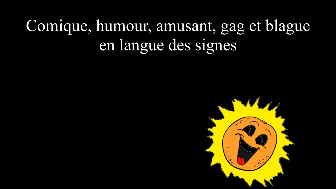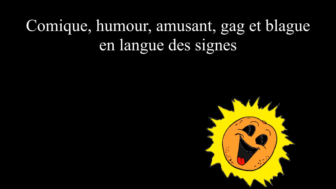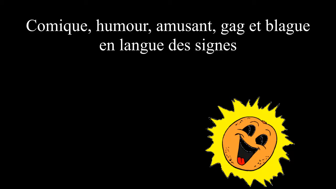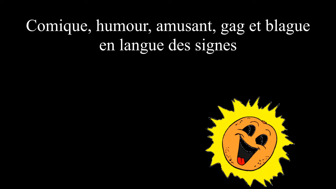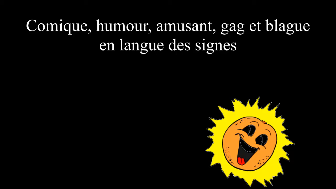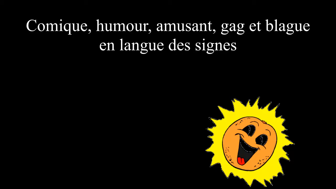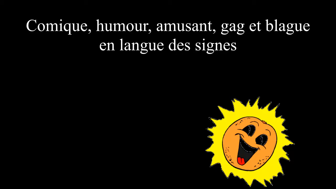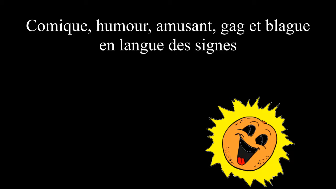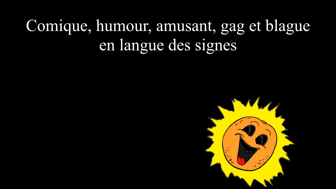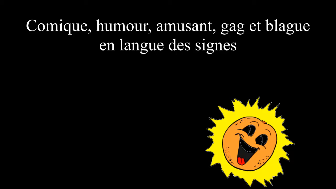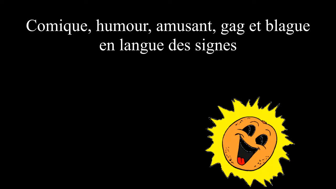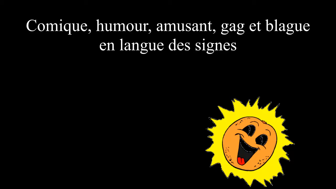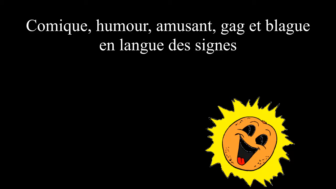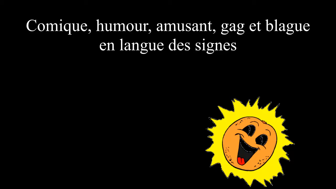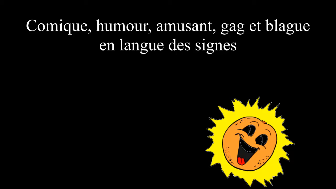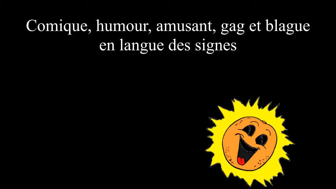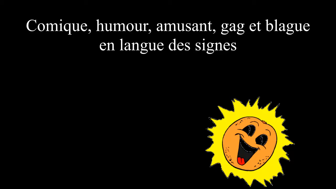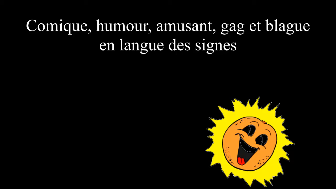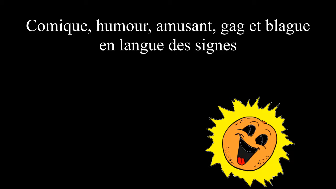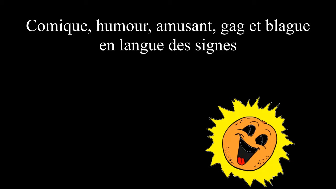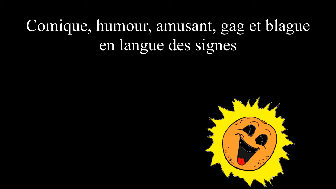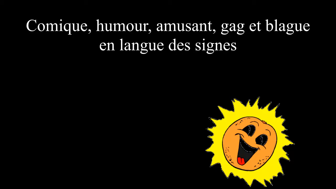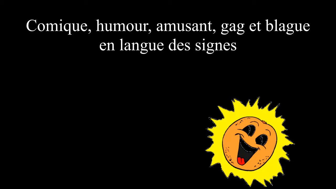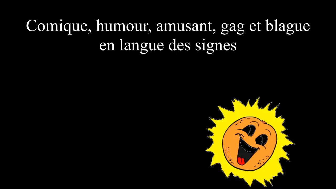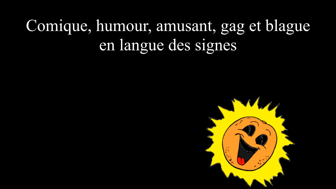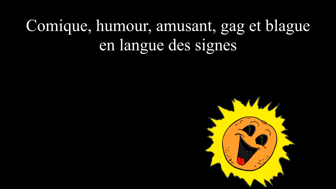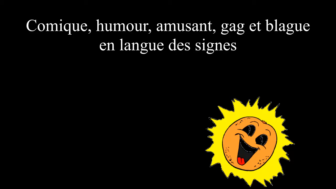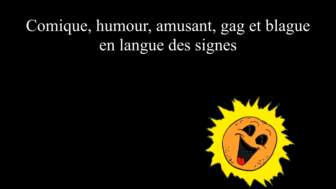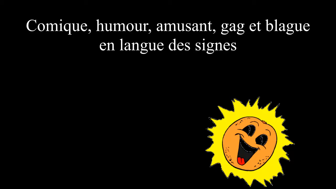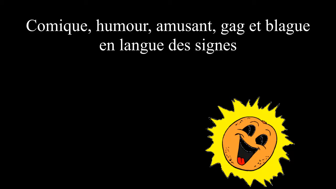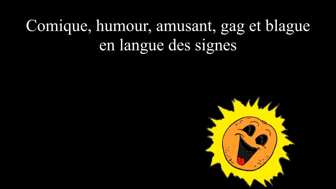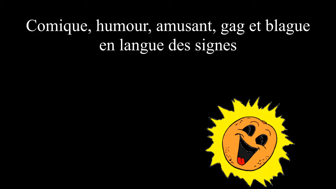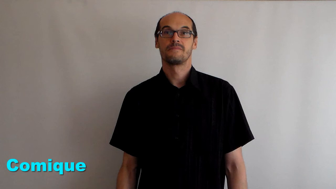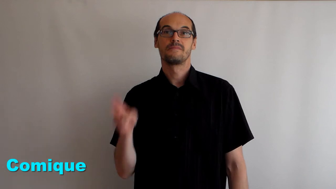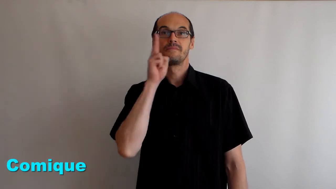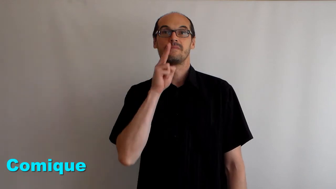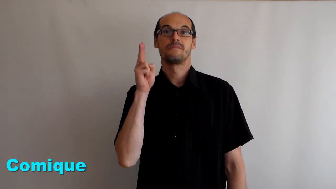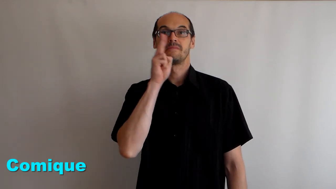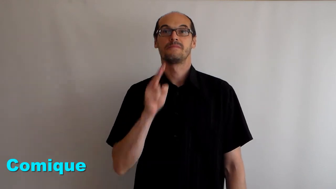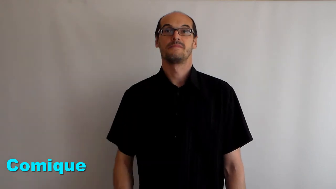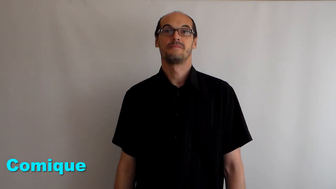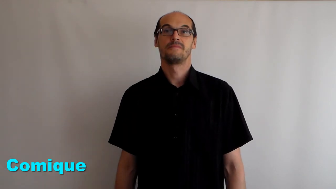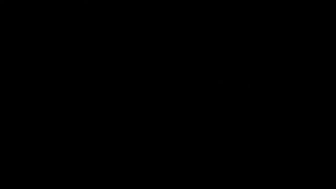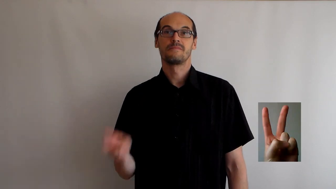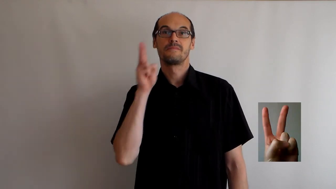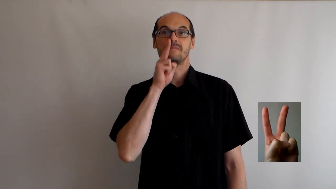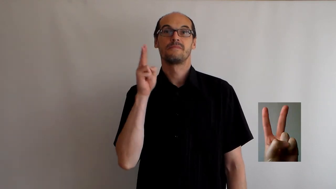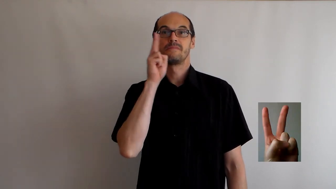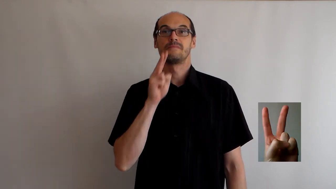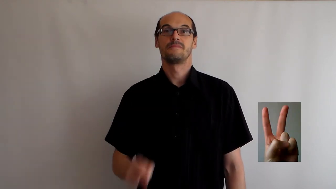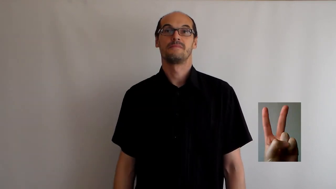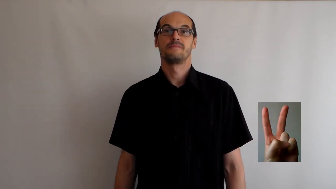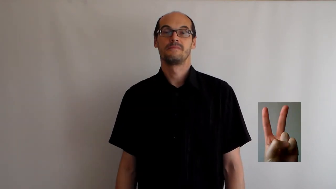Comique